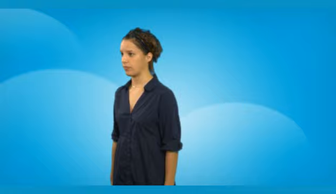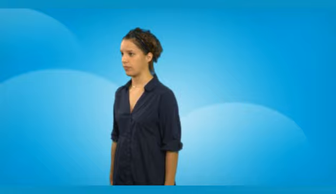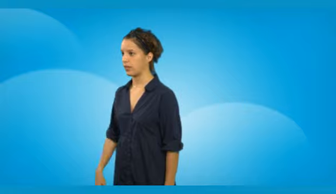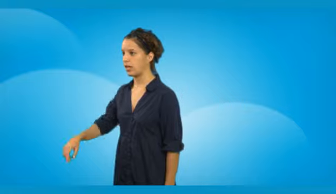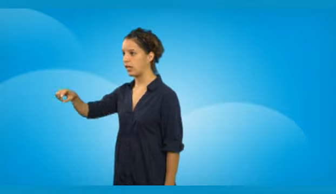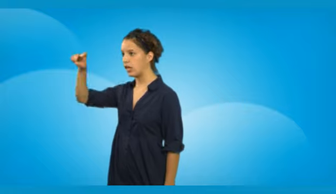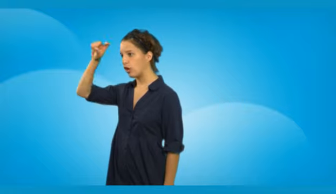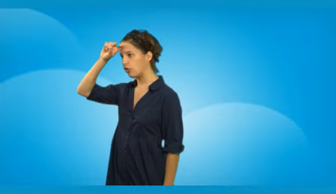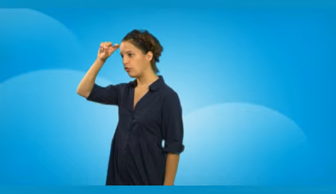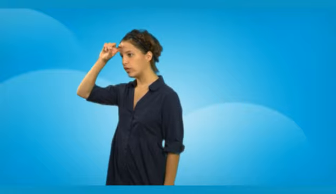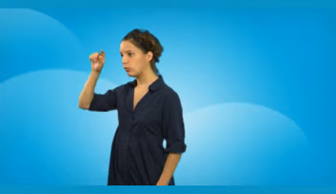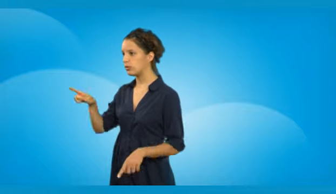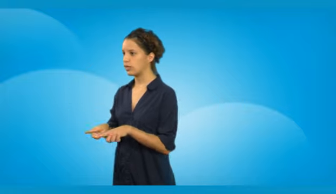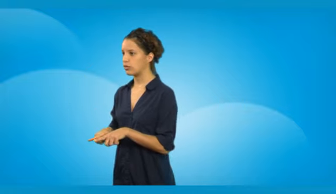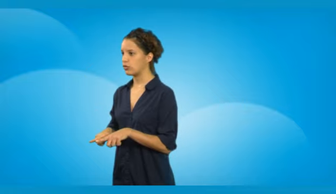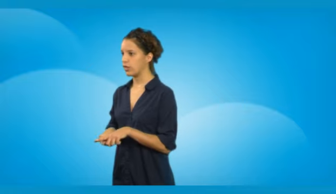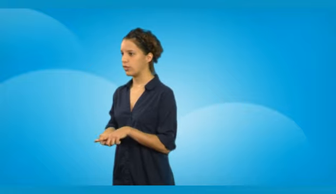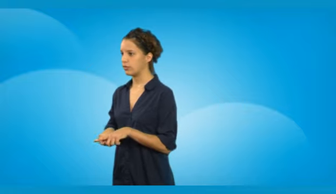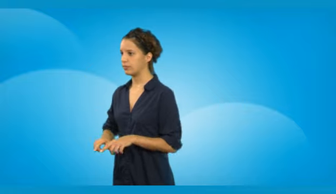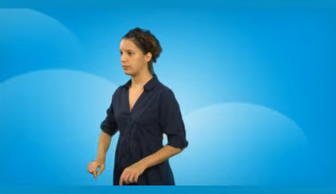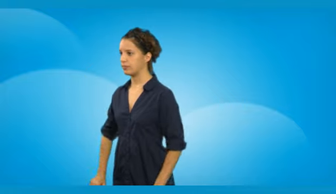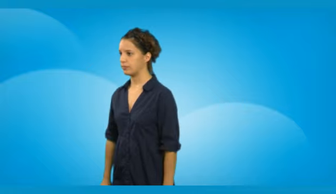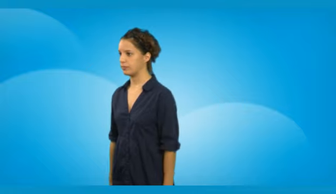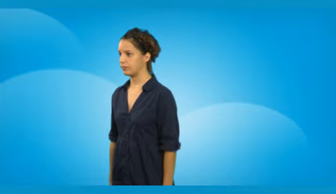Fiútestvér